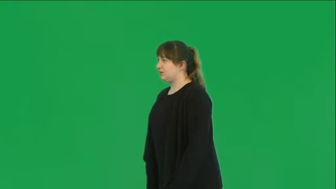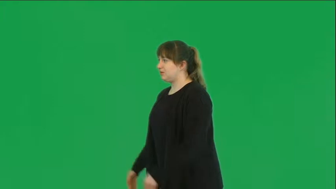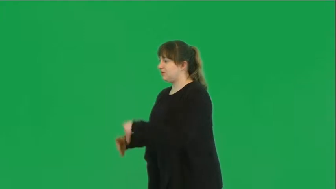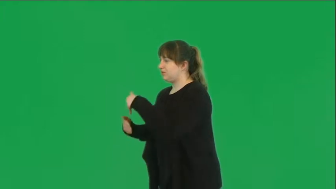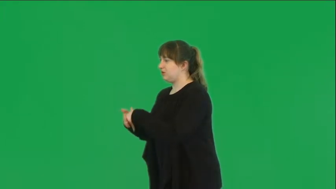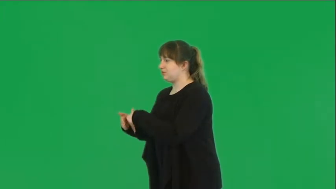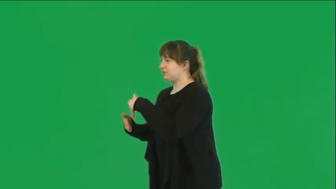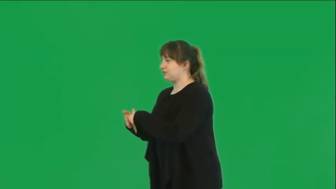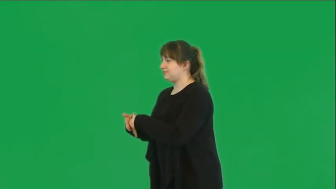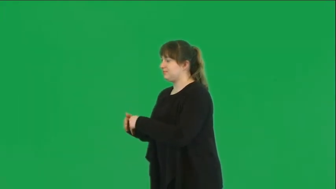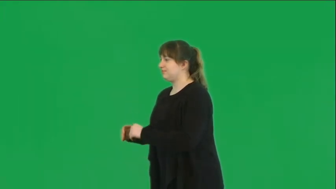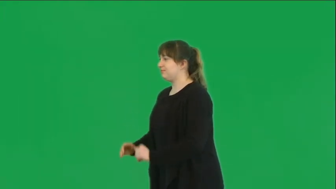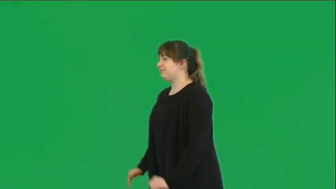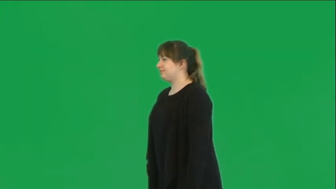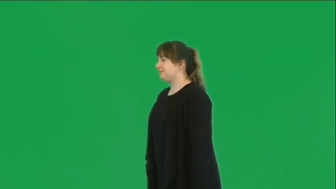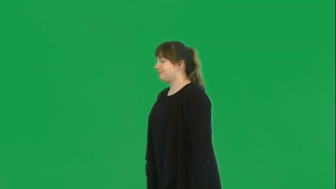wychowywać